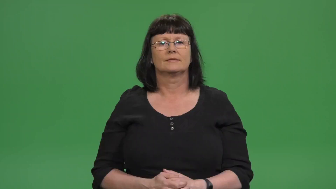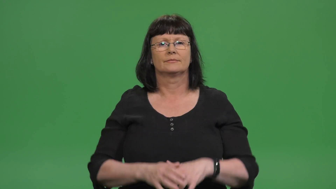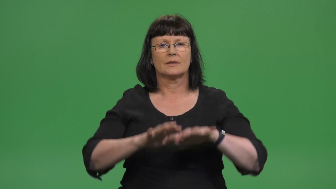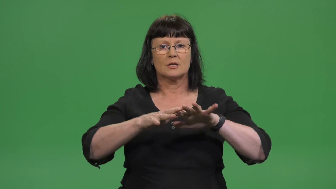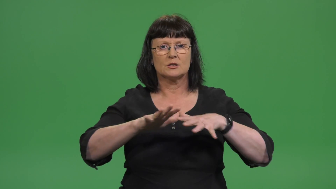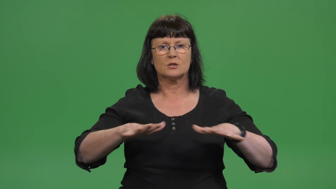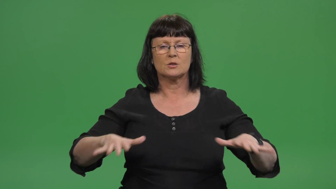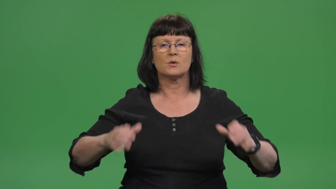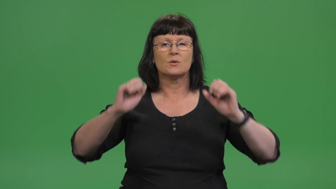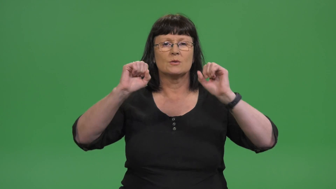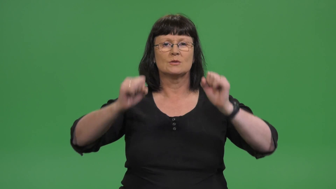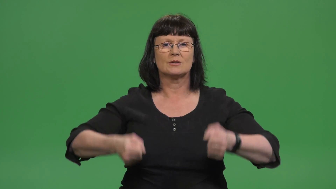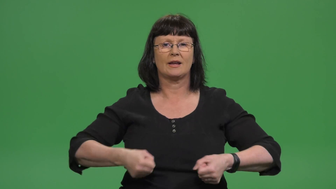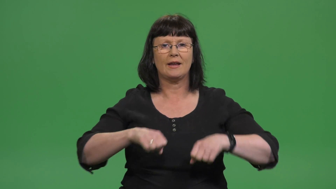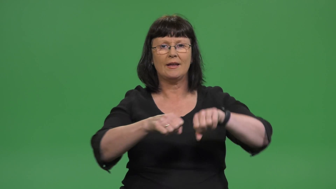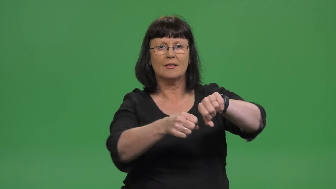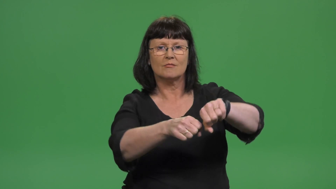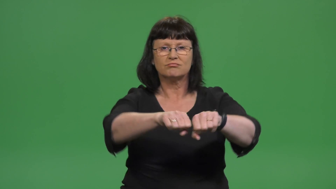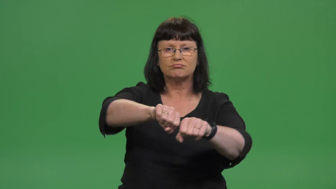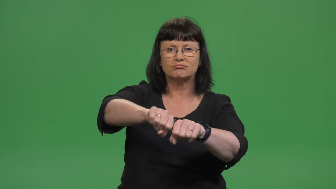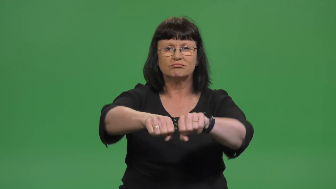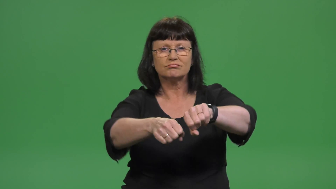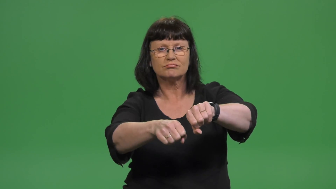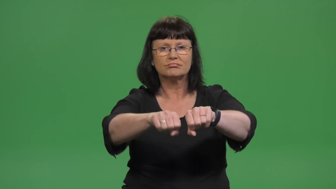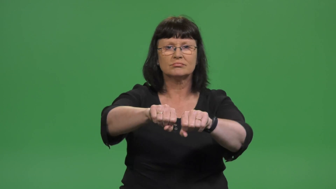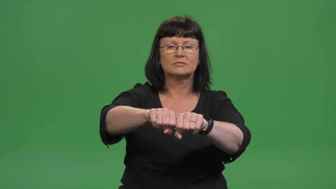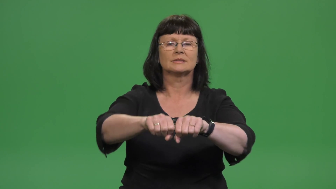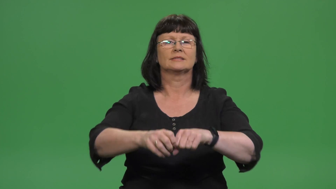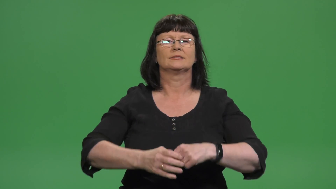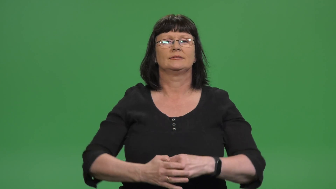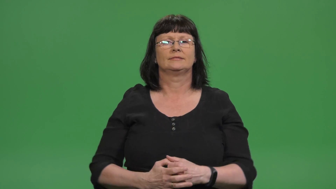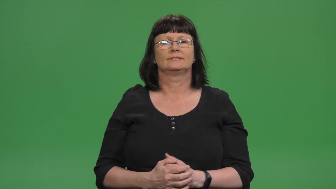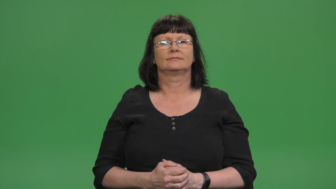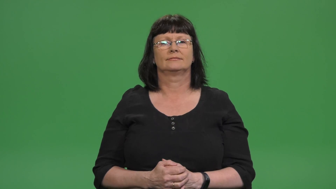Sjóskíði